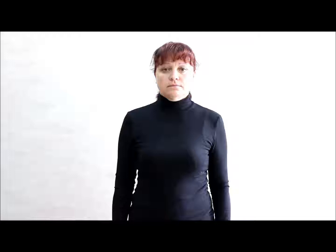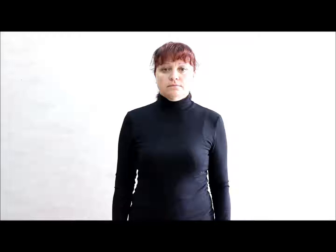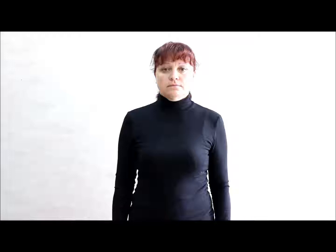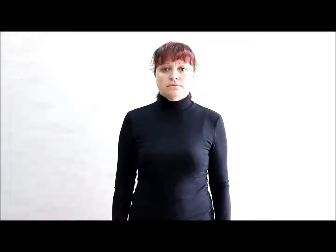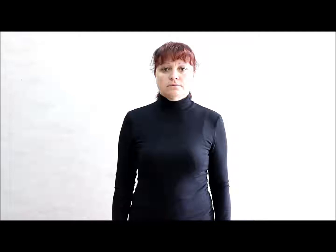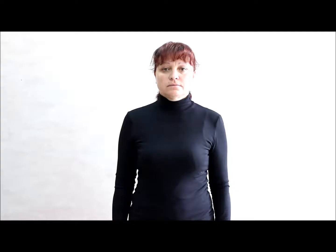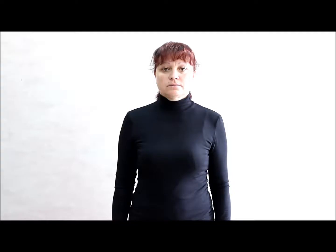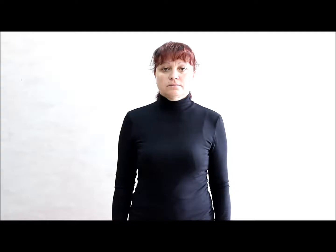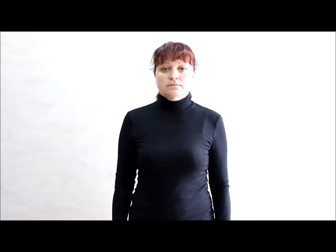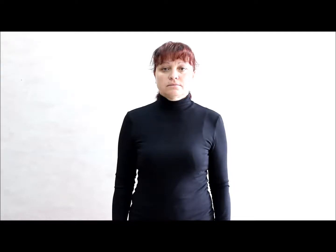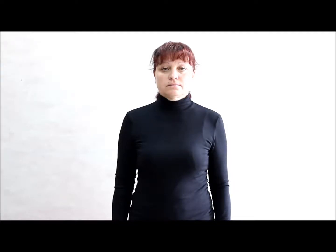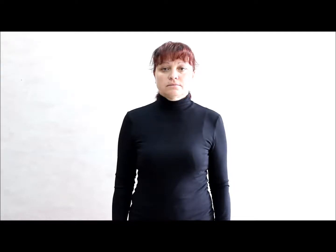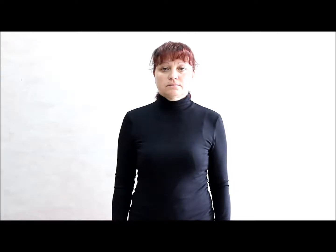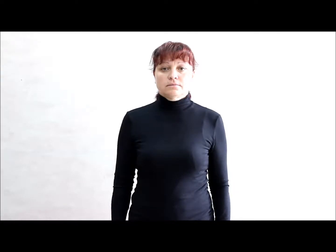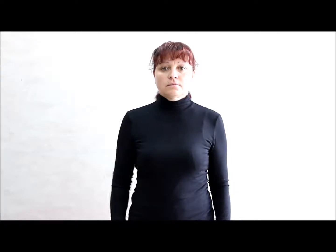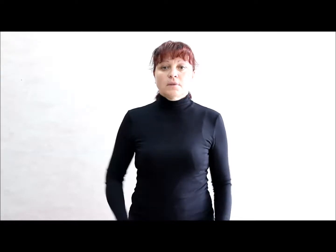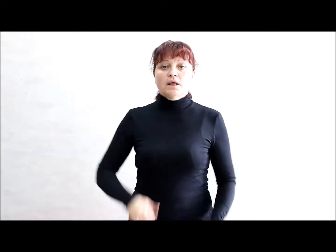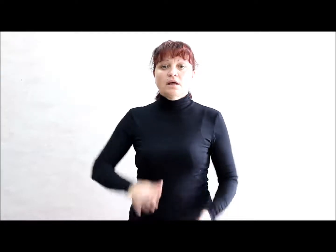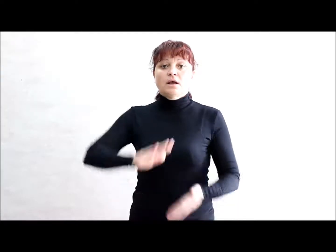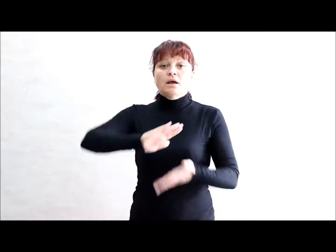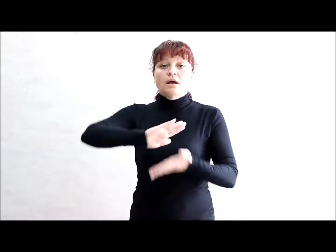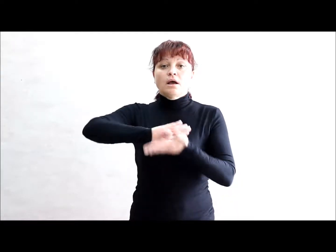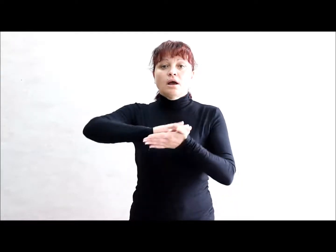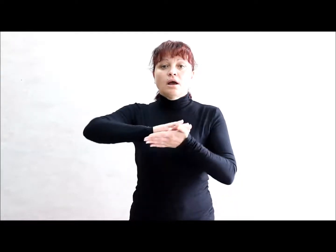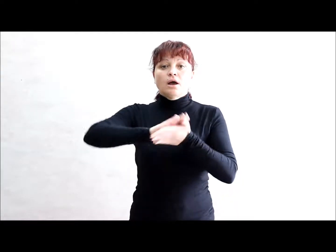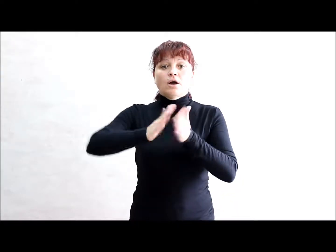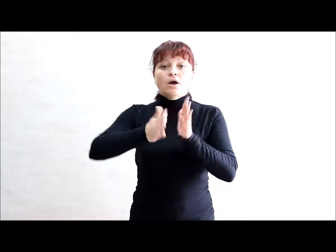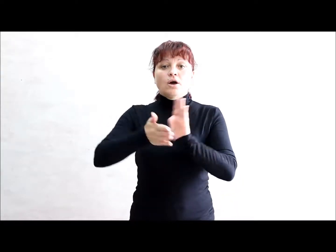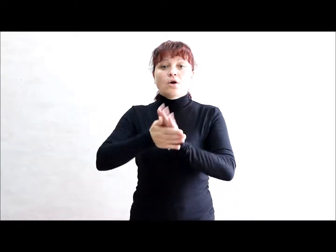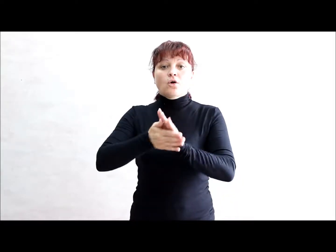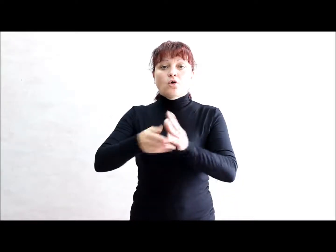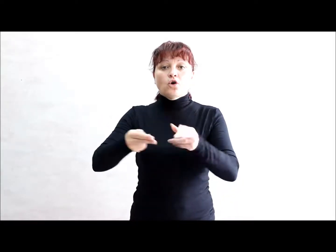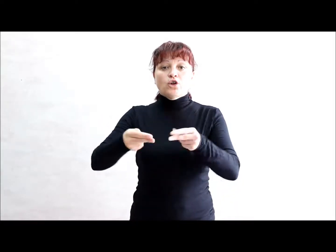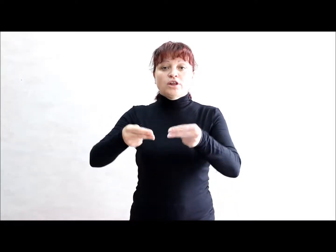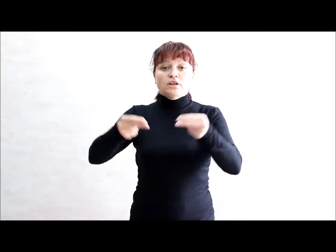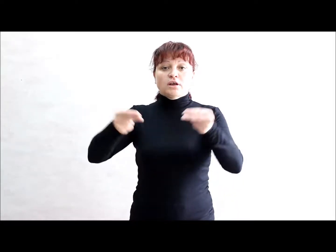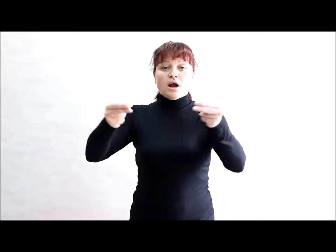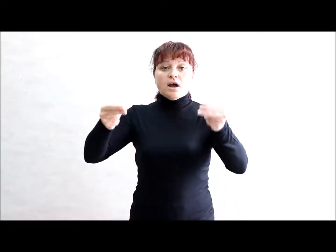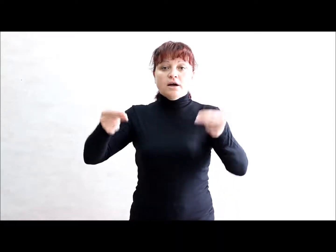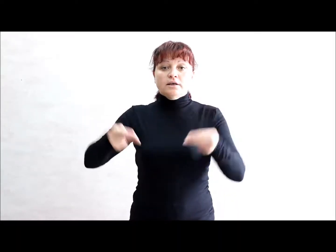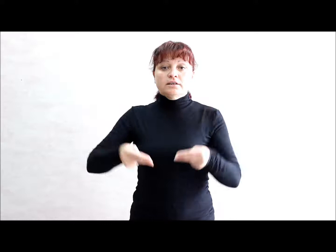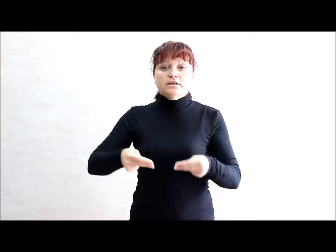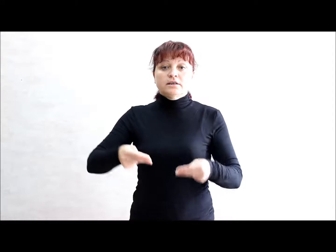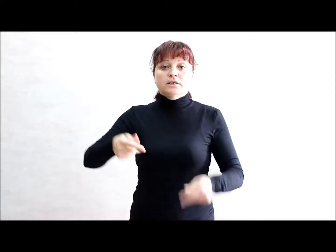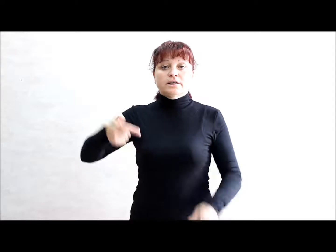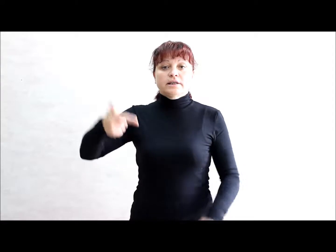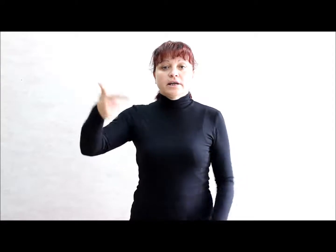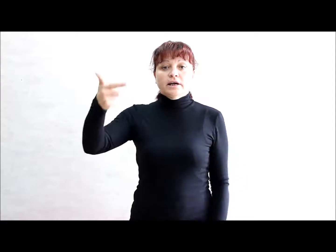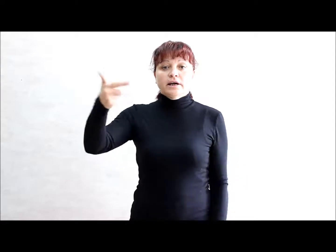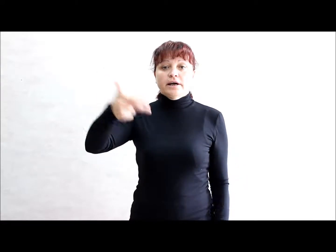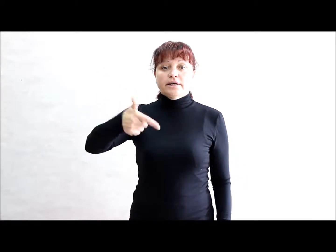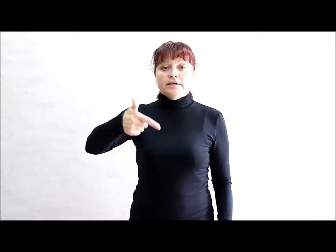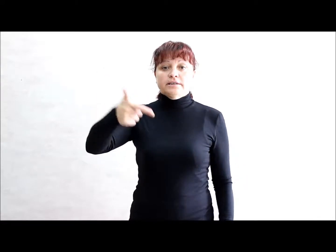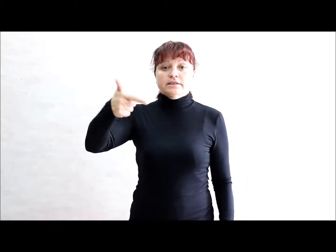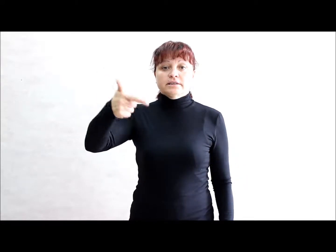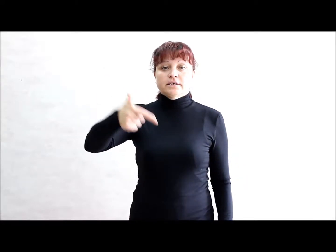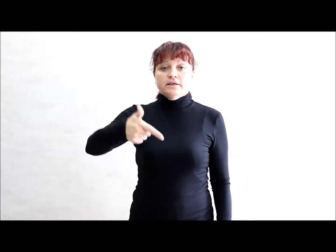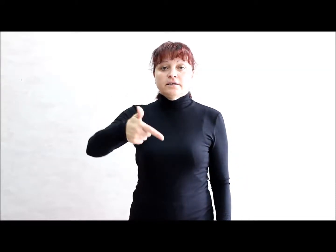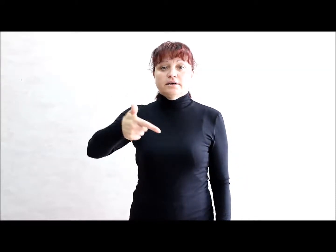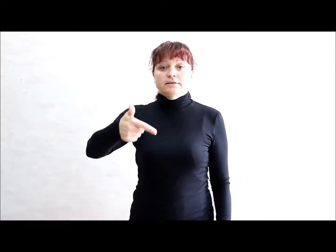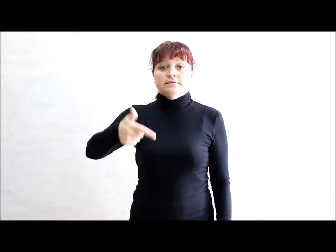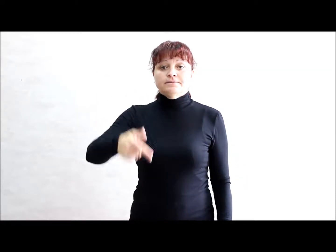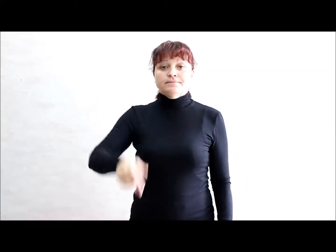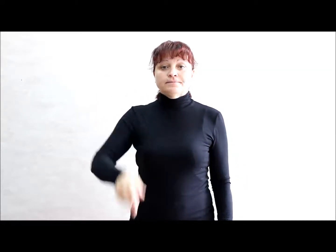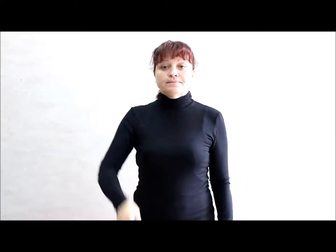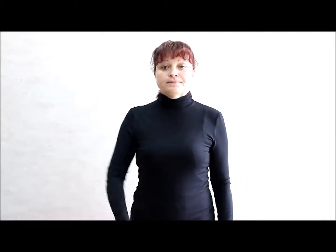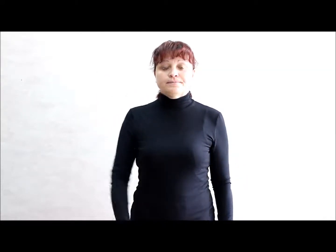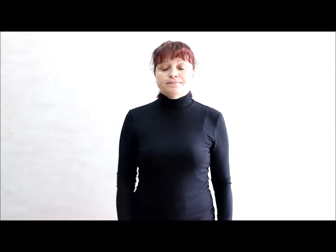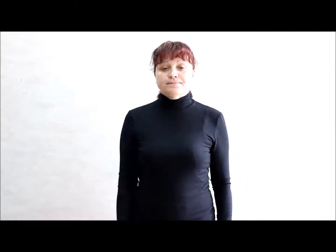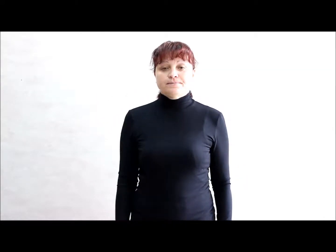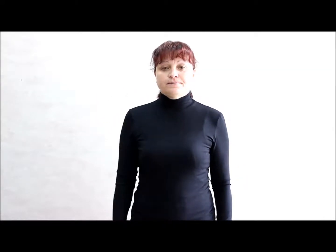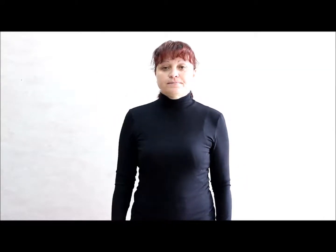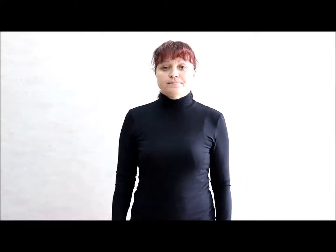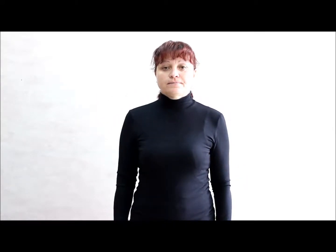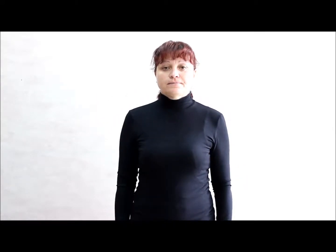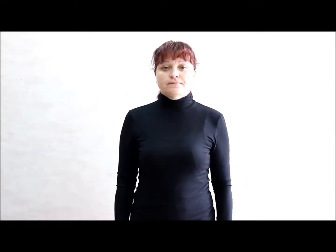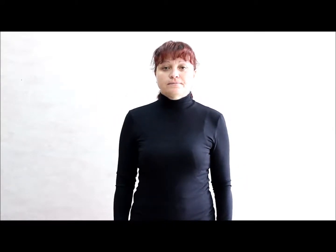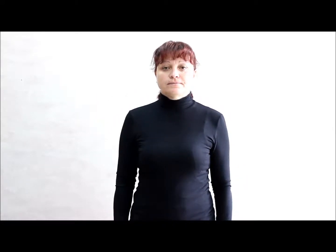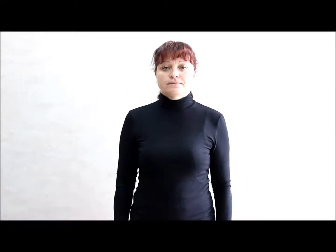Contract de garanție